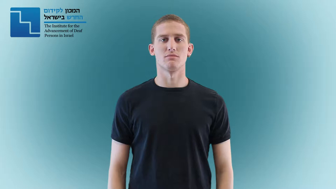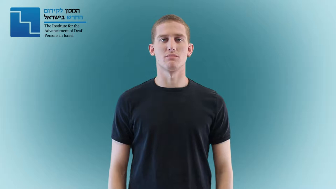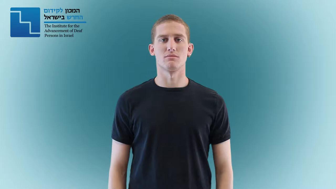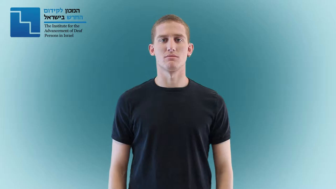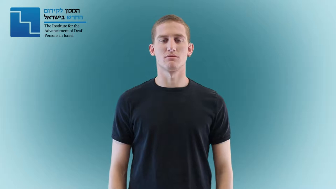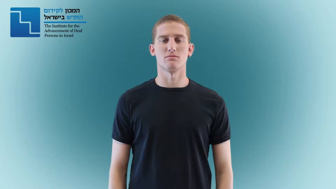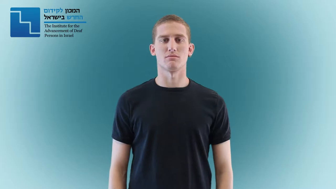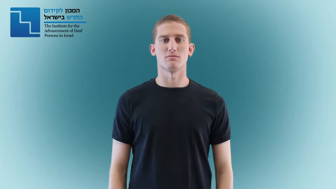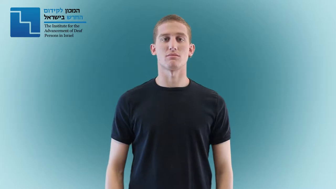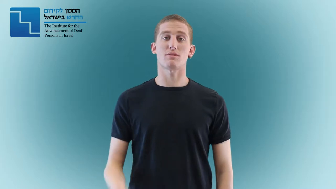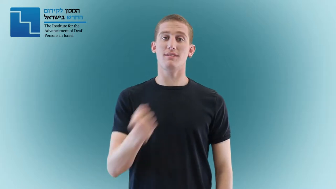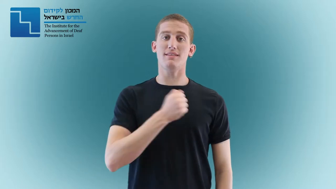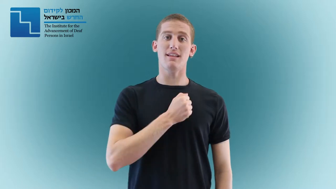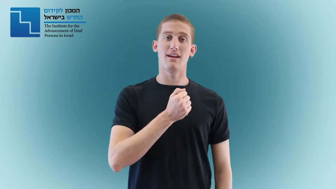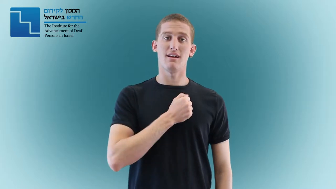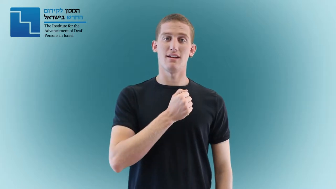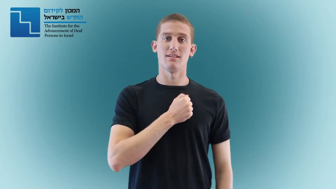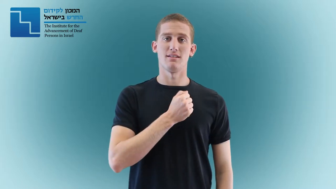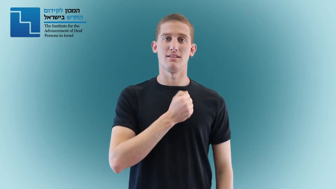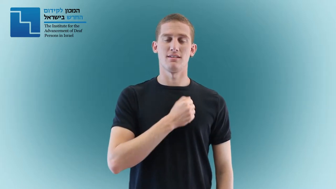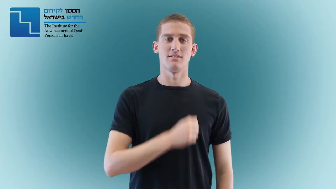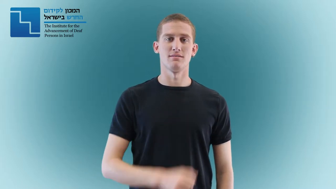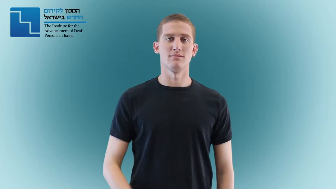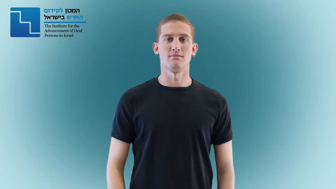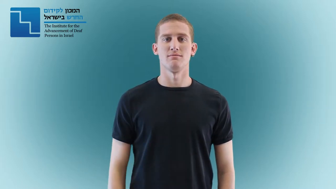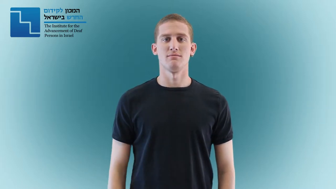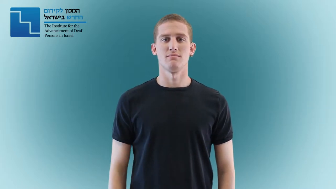דת